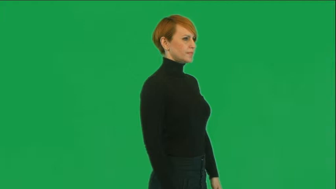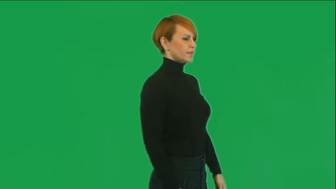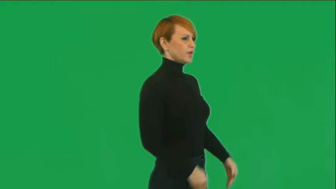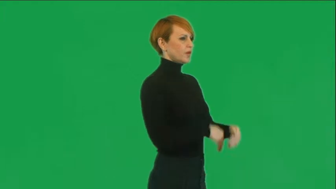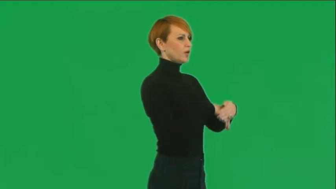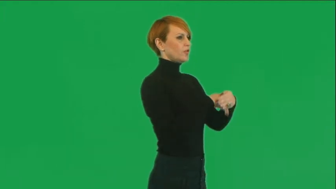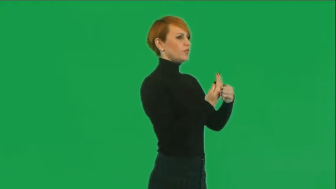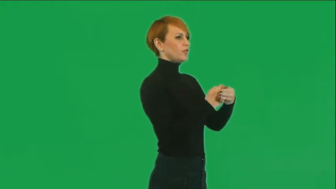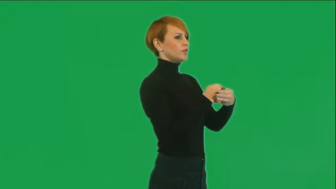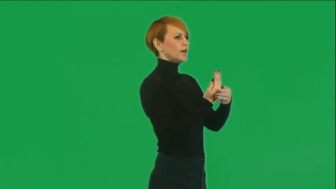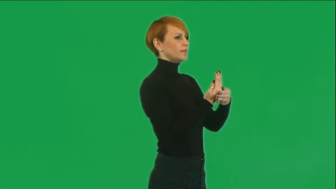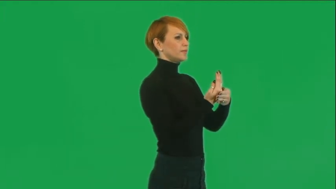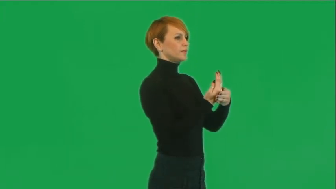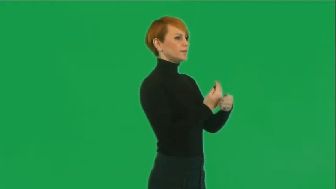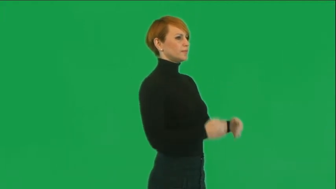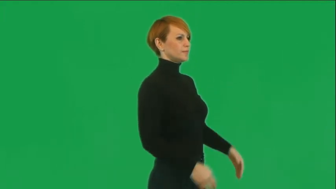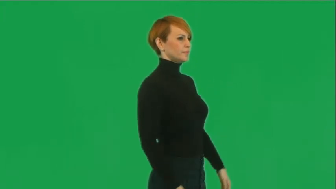woda